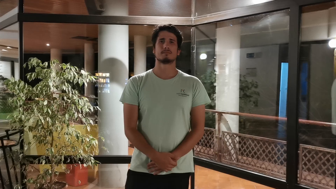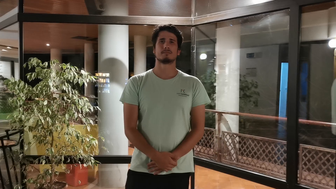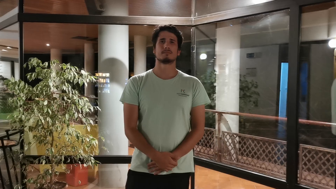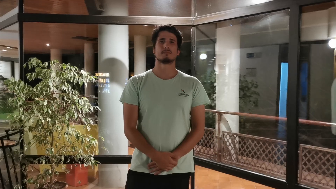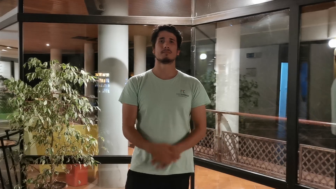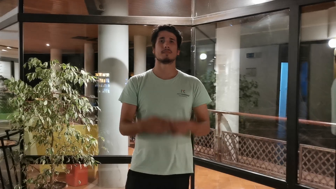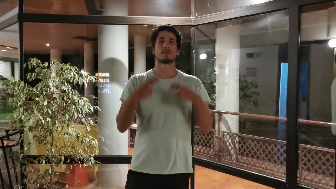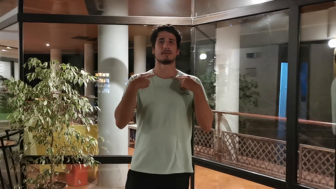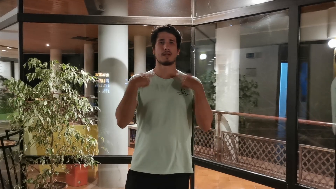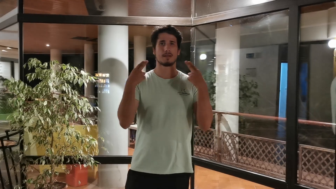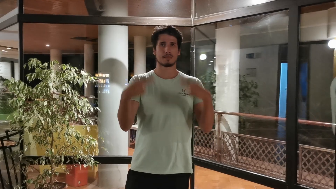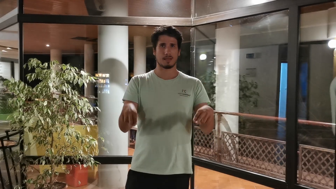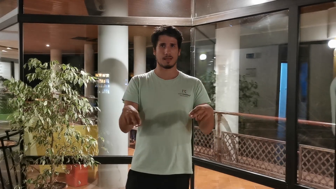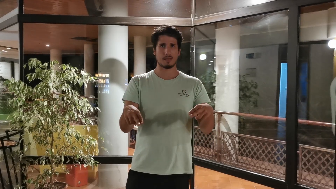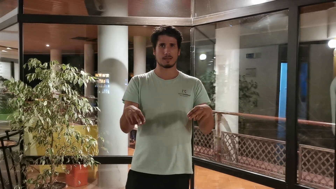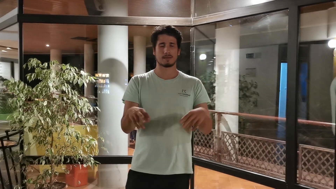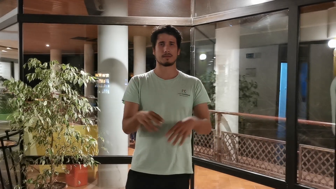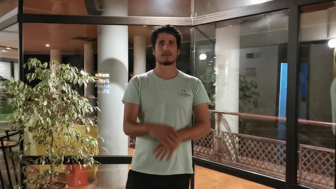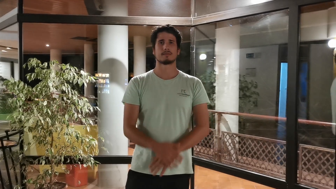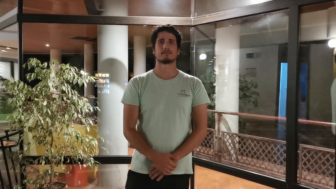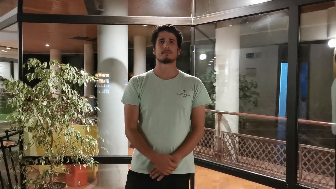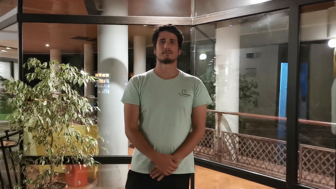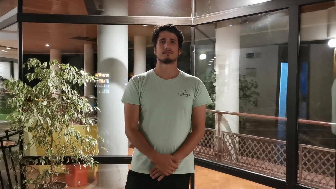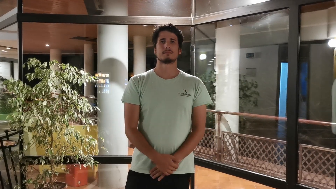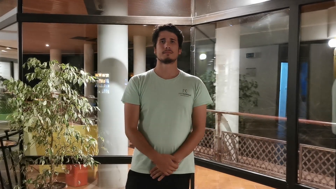Lleida